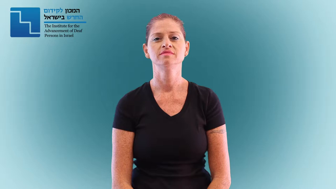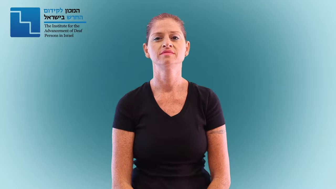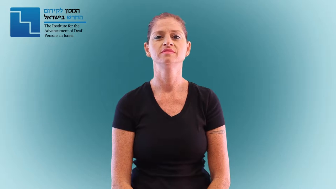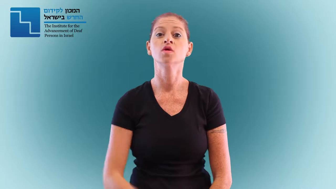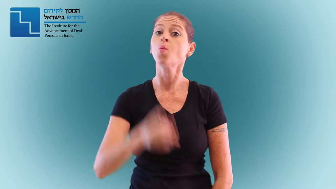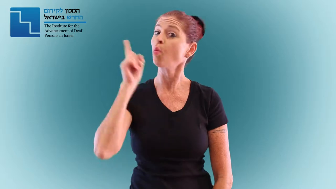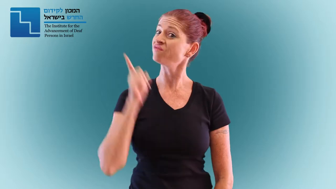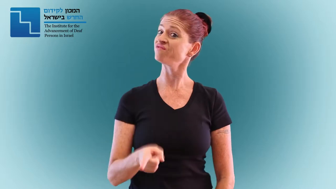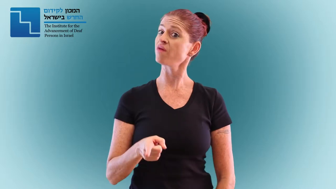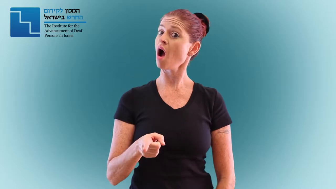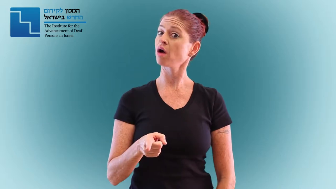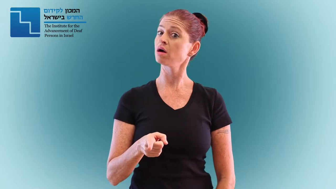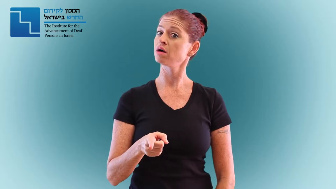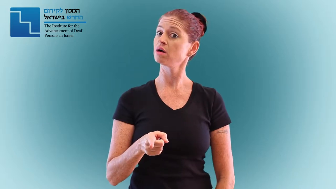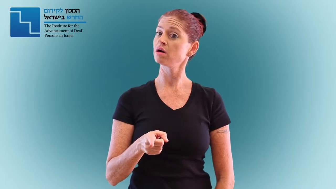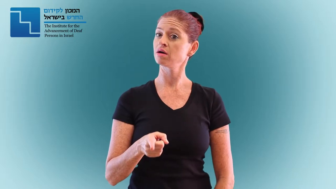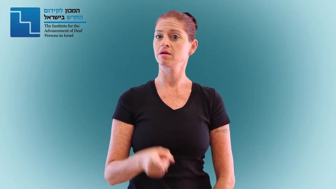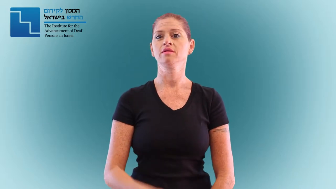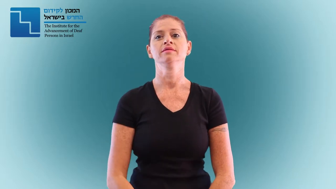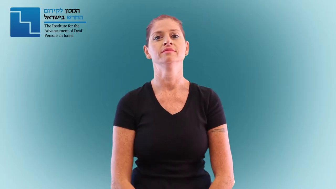חובה